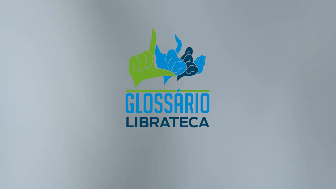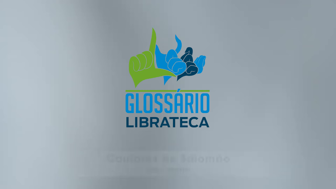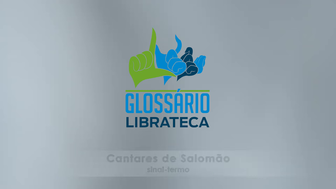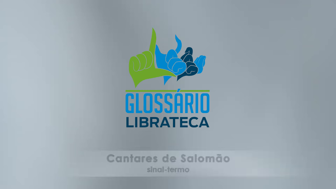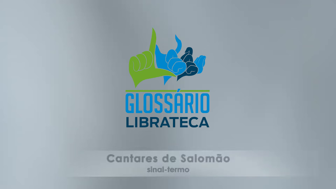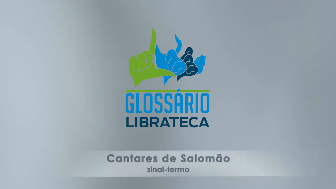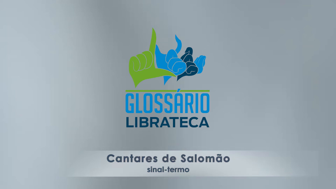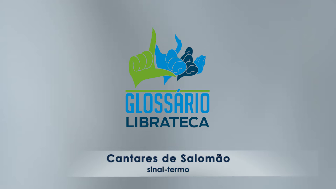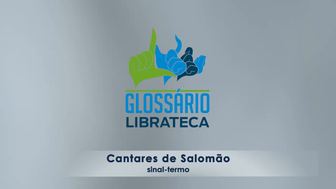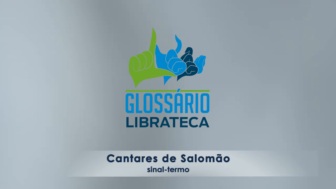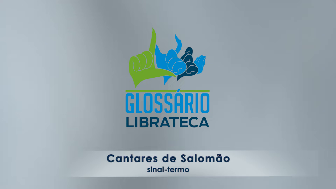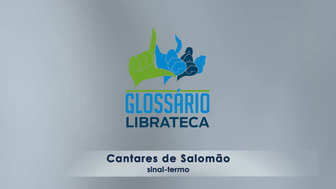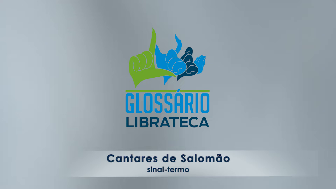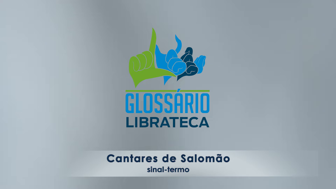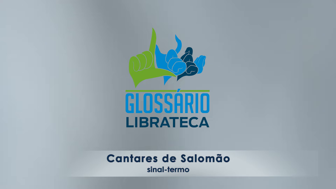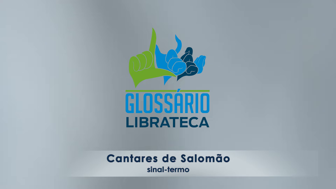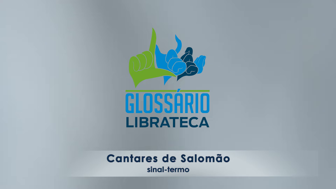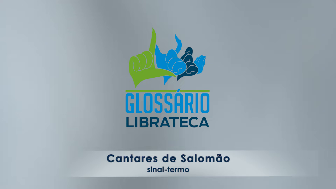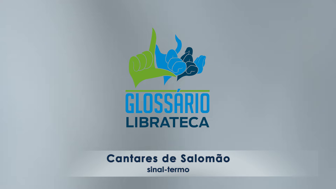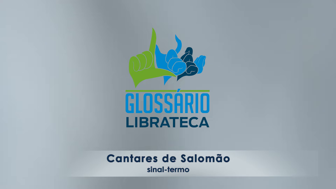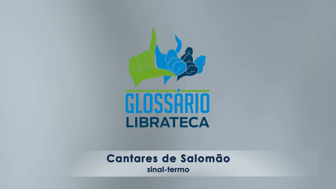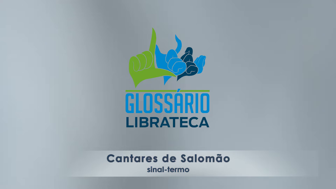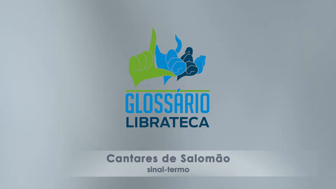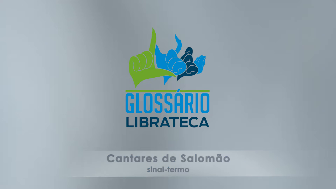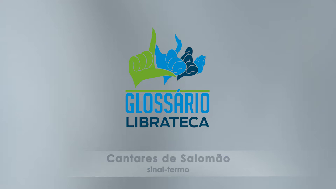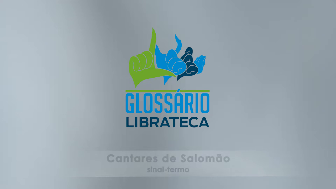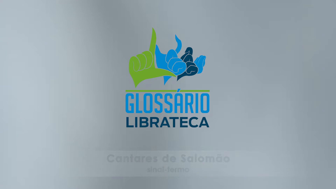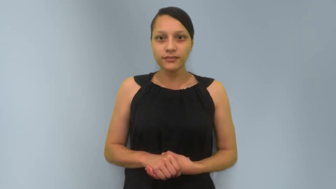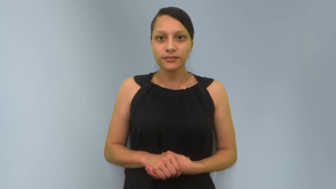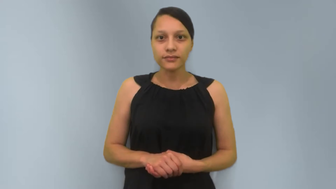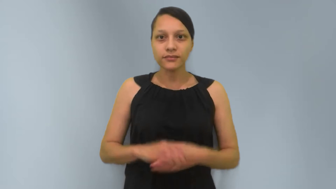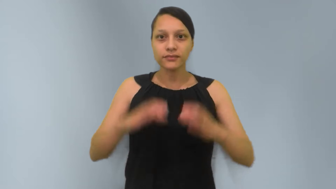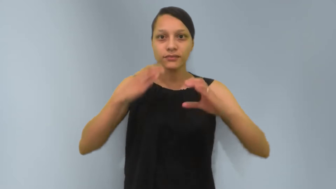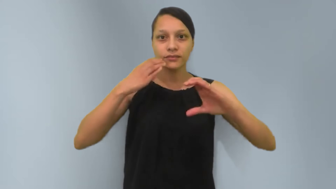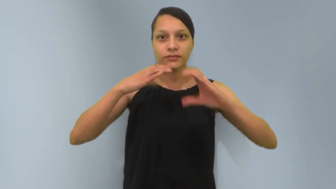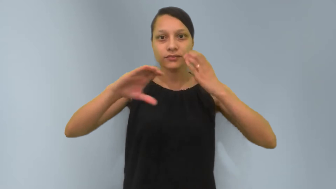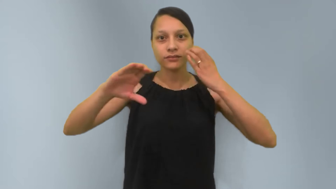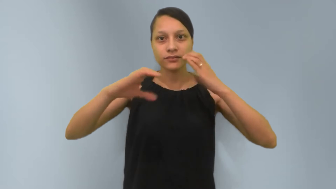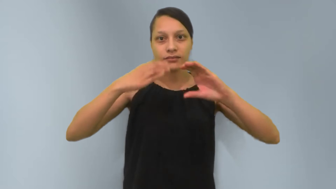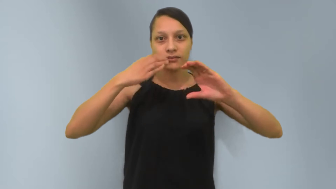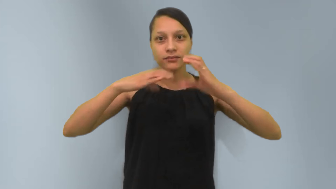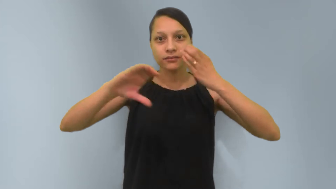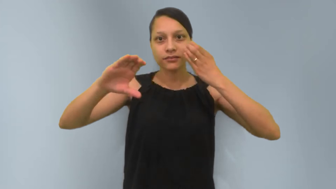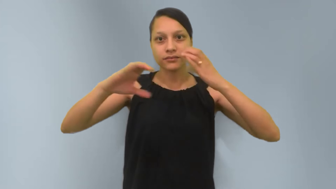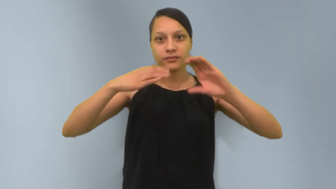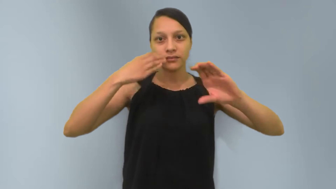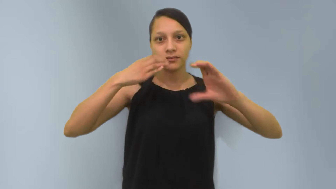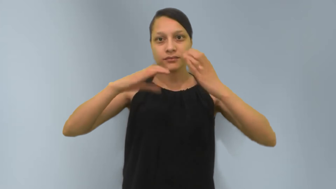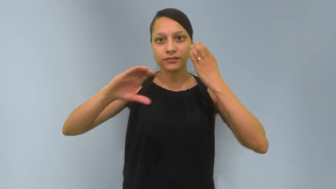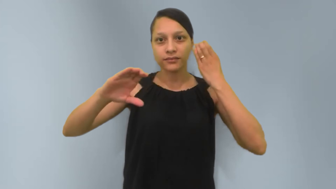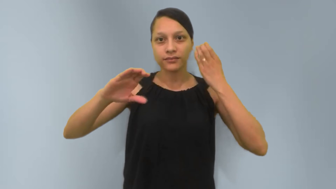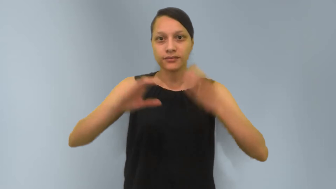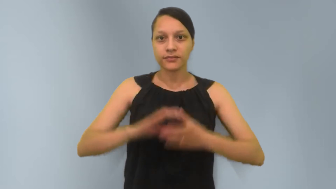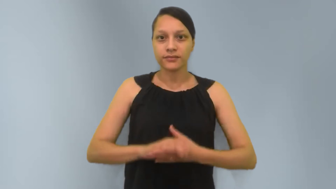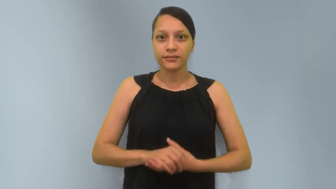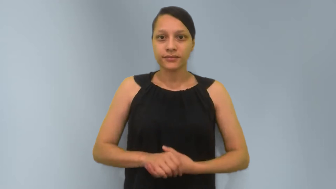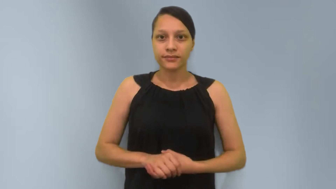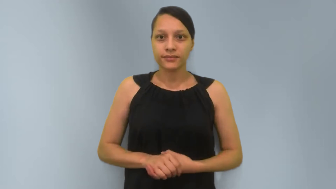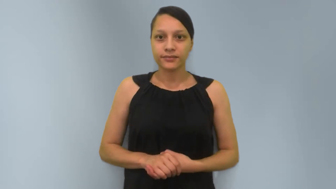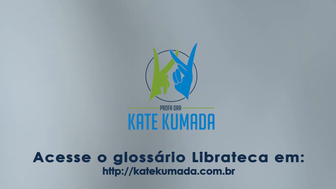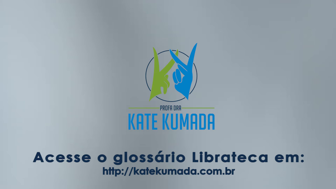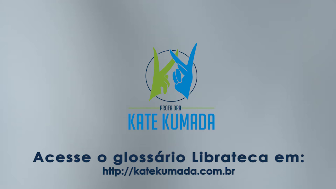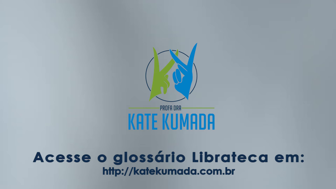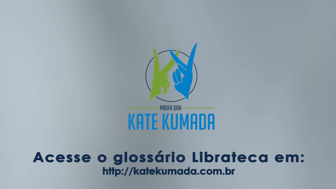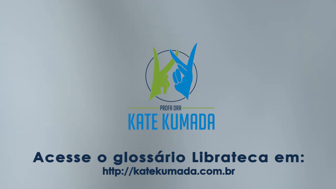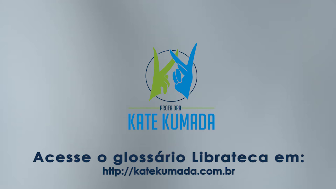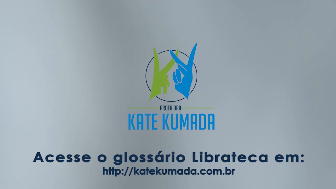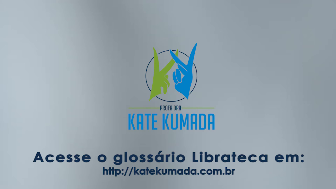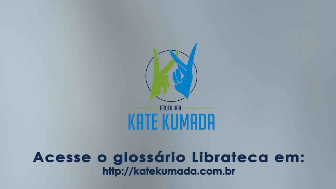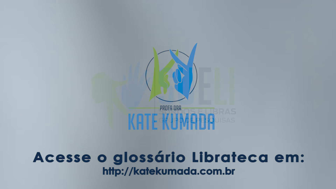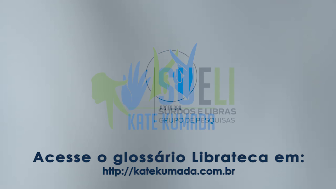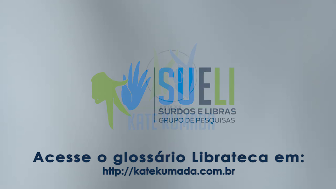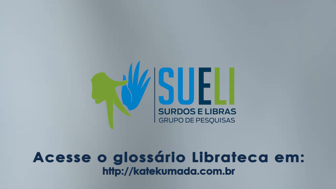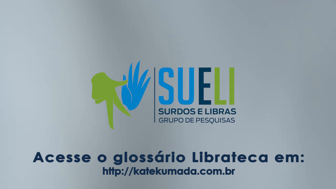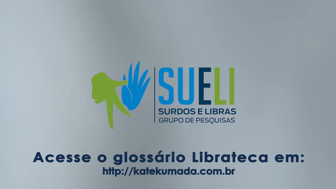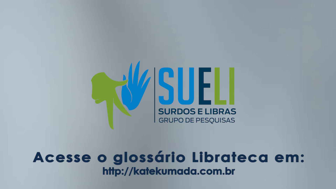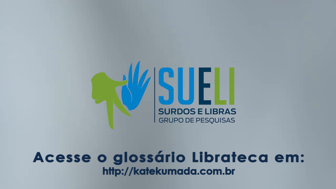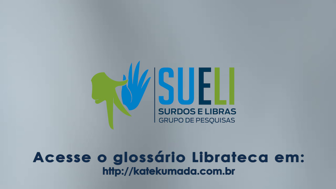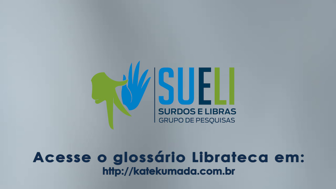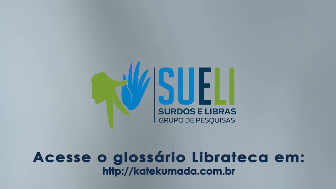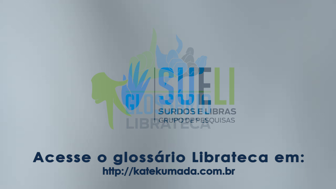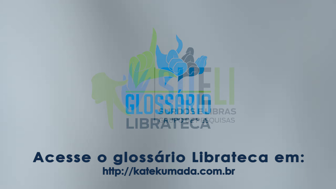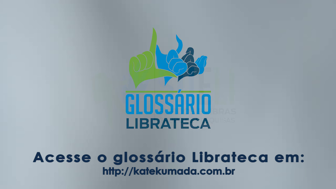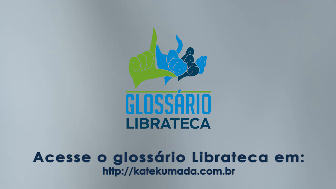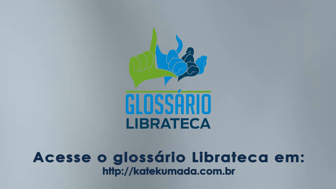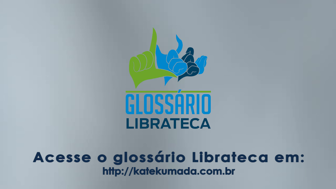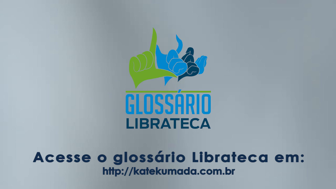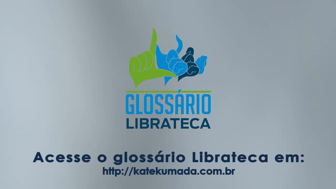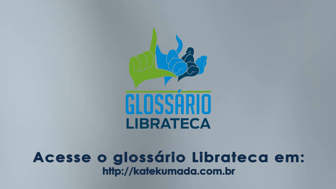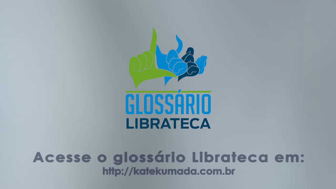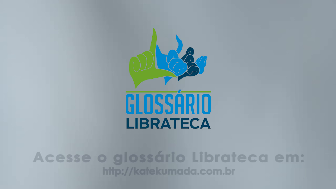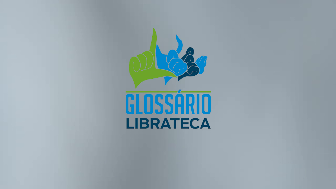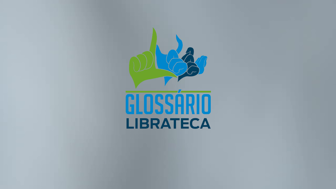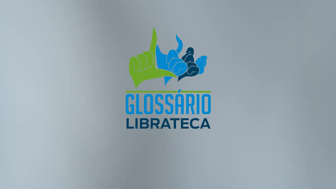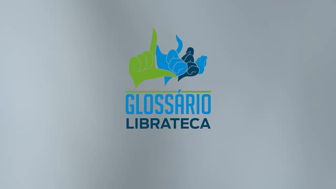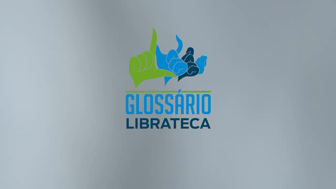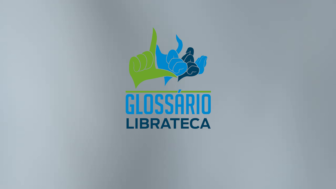Cantares de Salomão